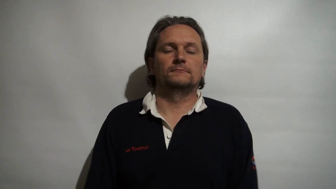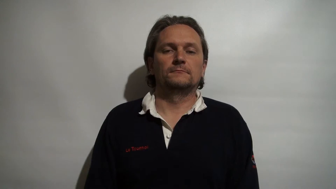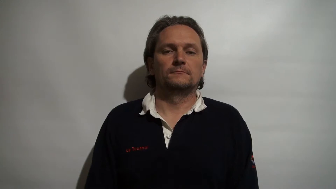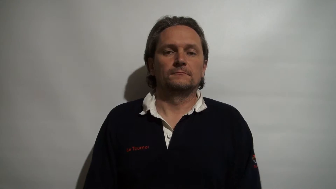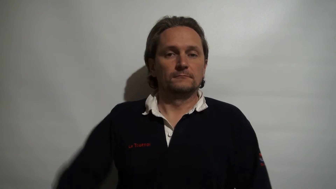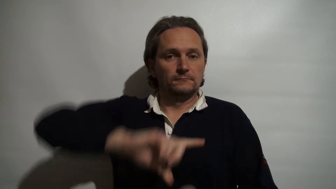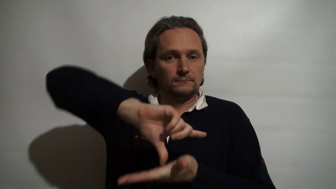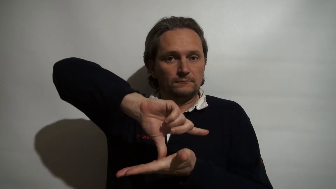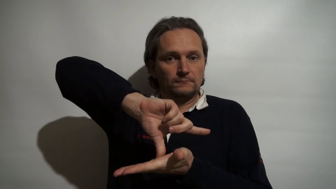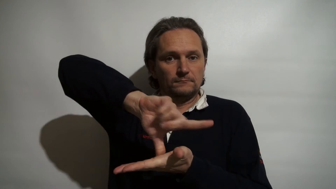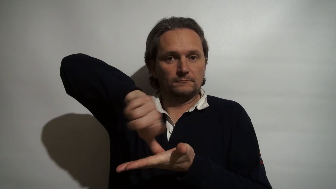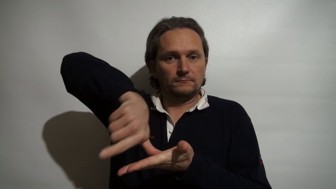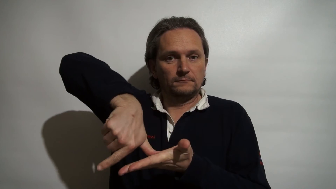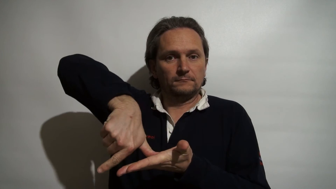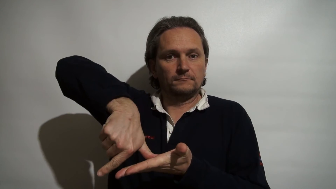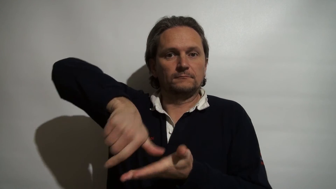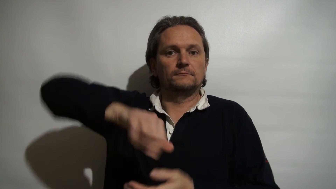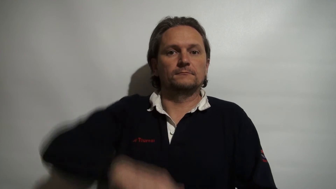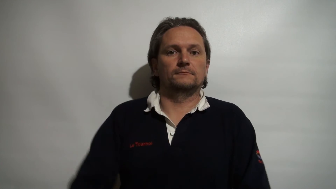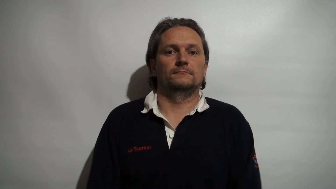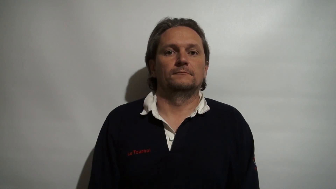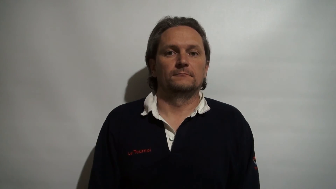Compas